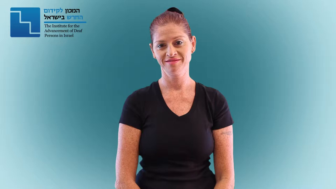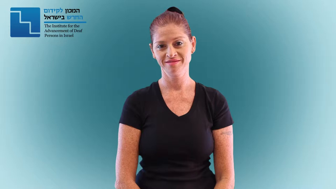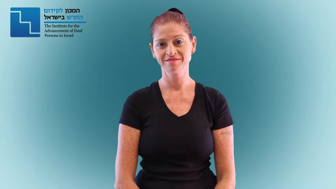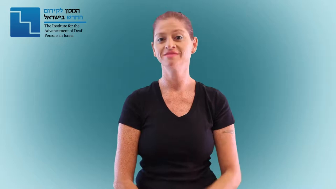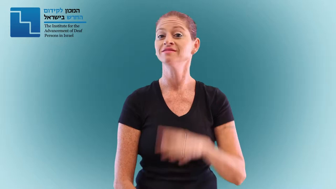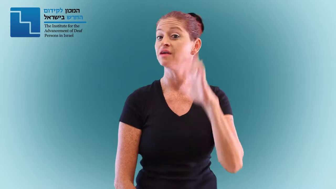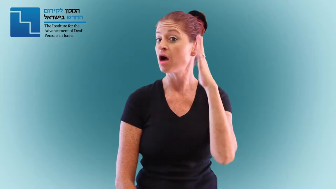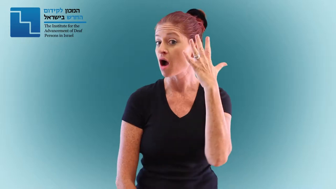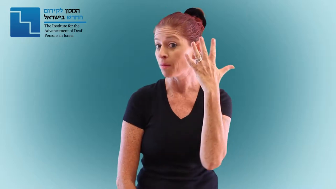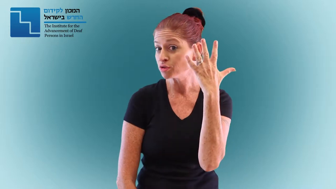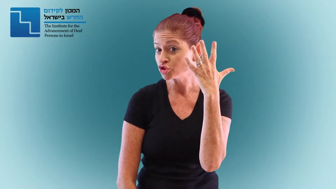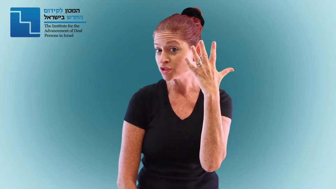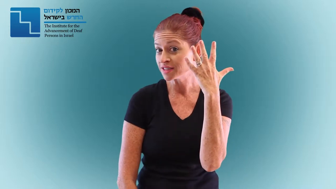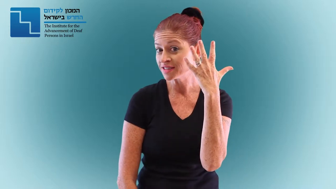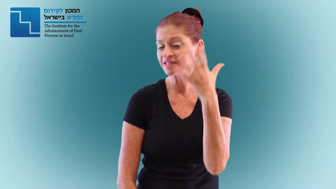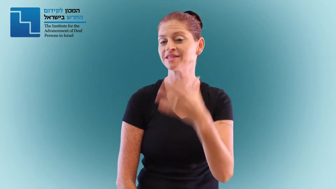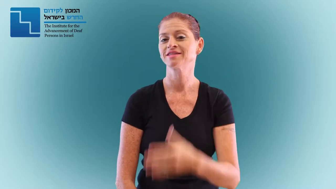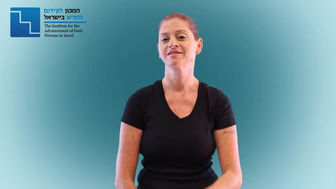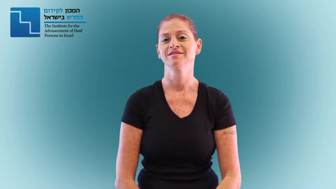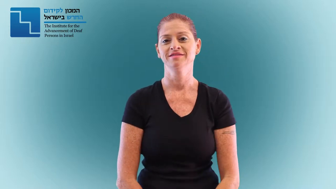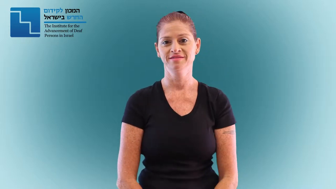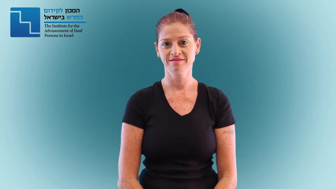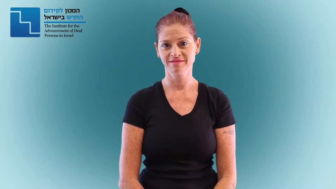יום חמישי